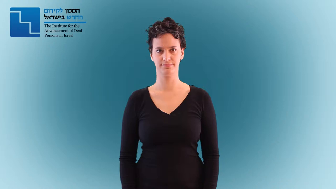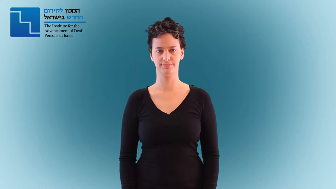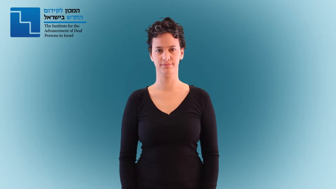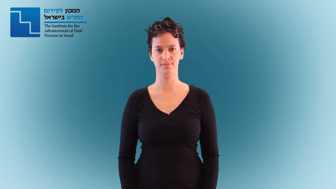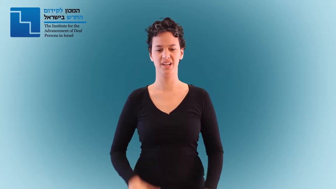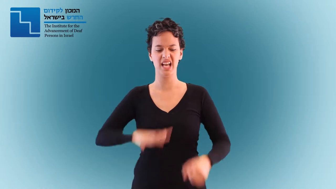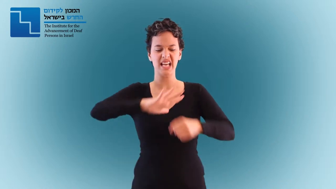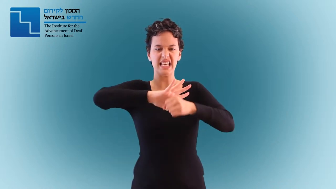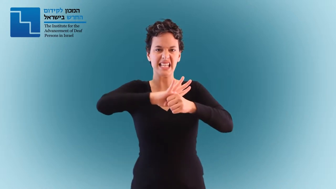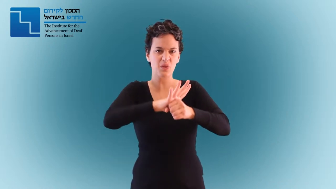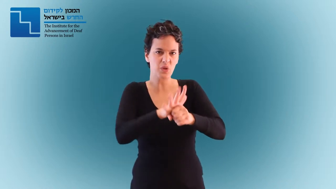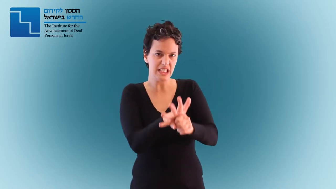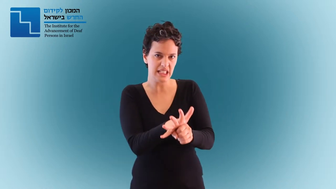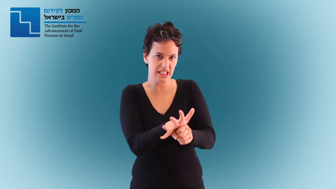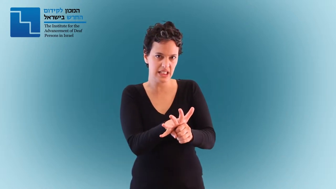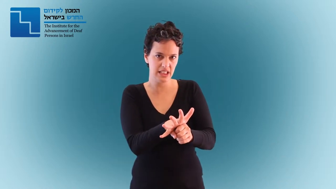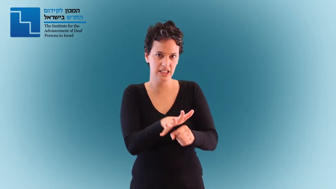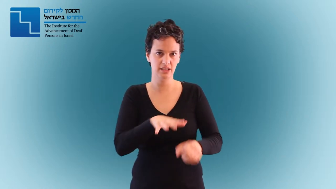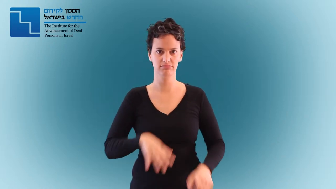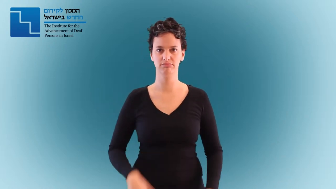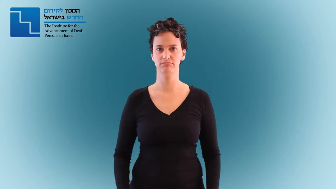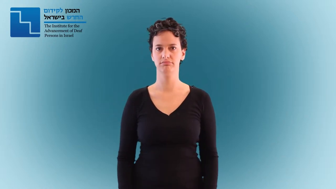עינוי